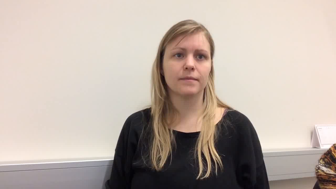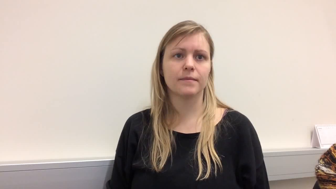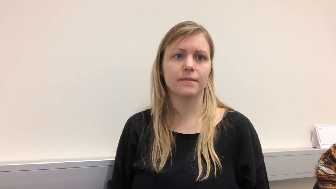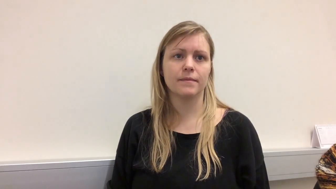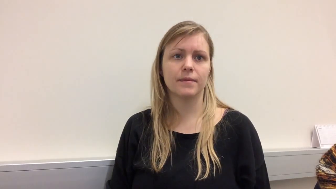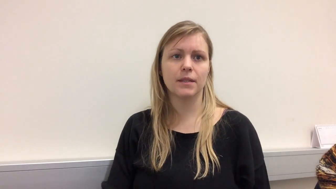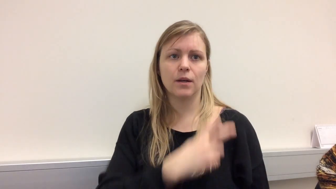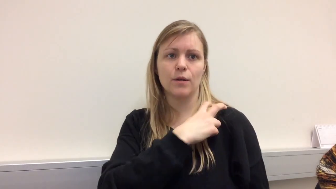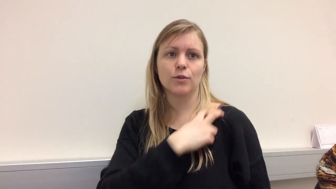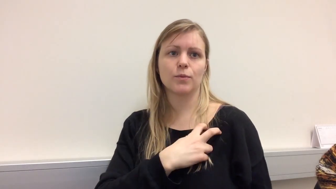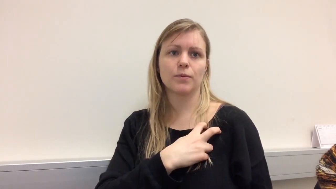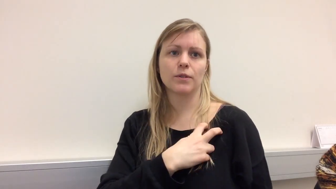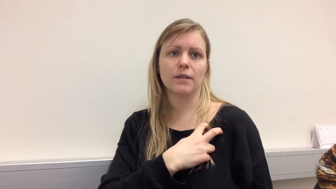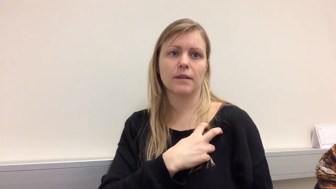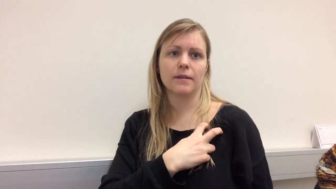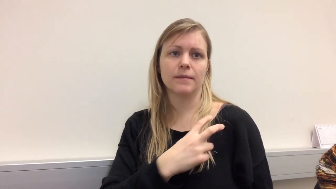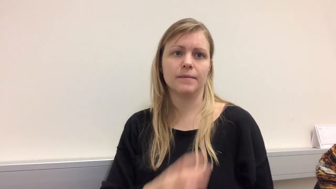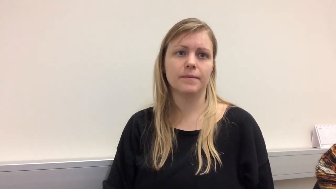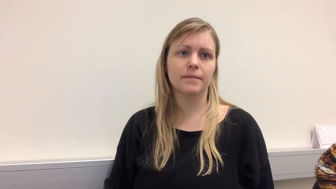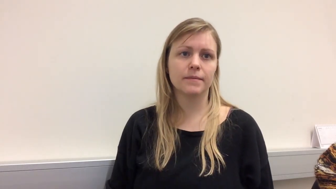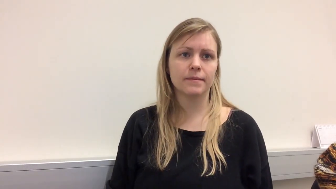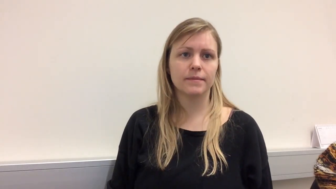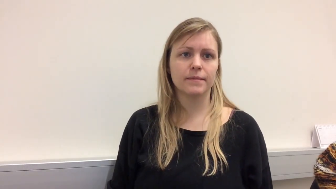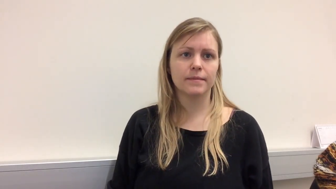Öskubuska